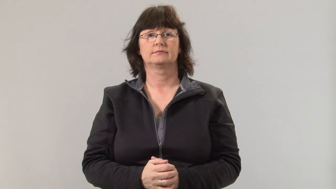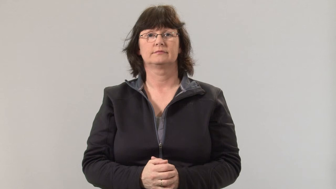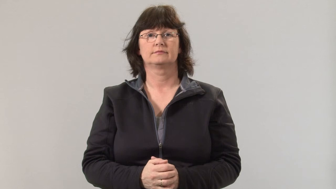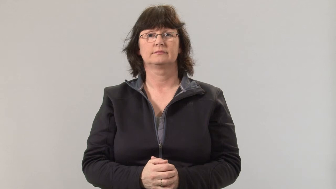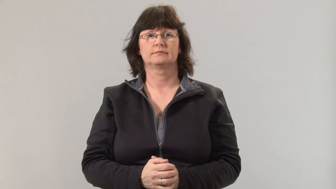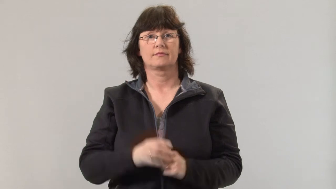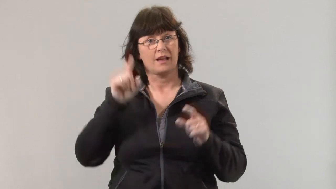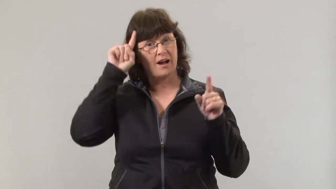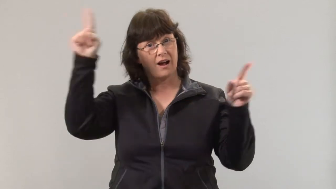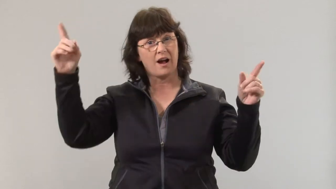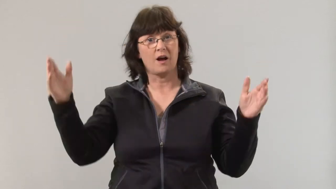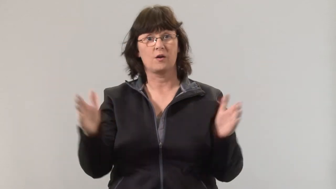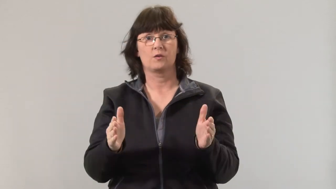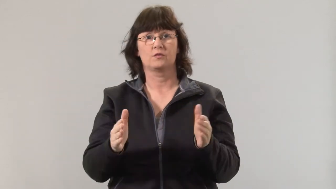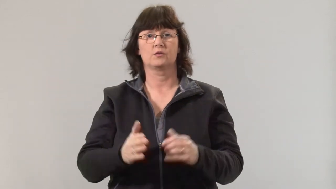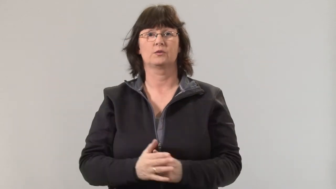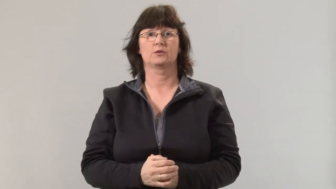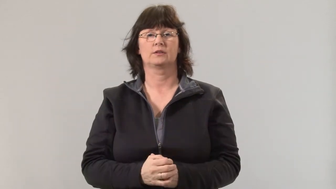Kálfur